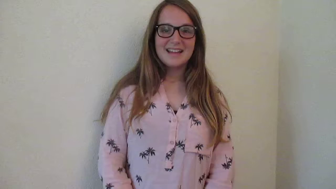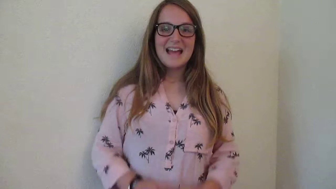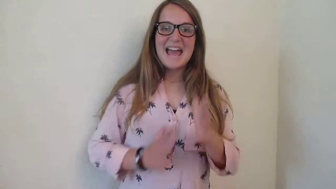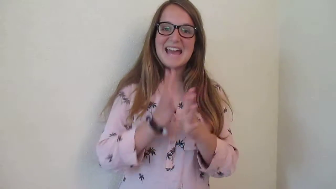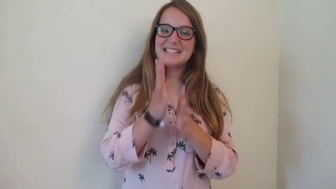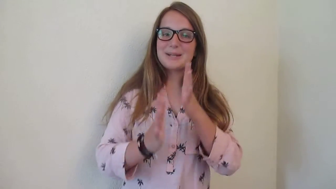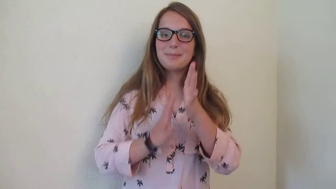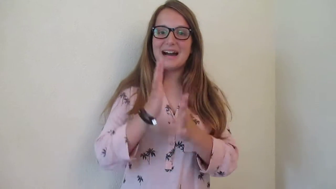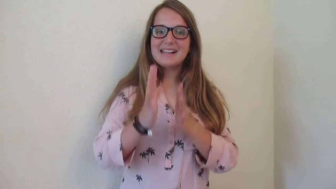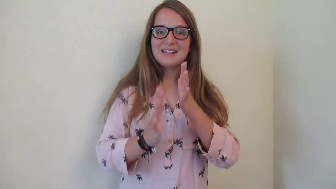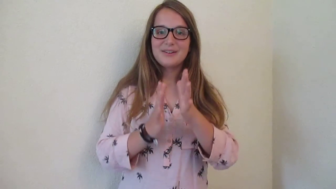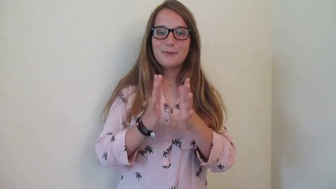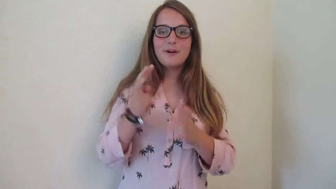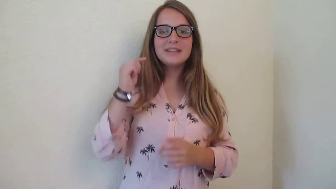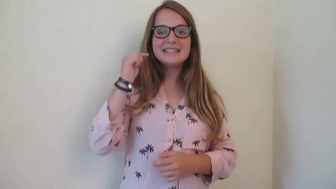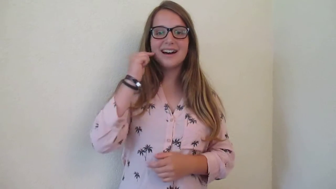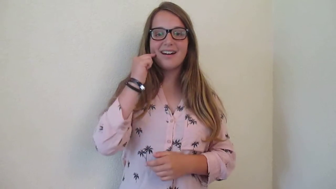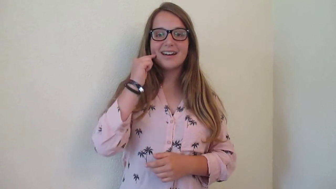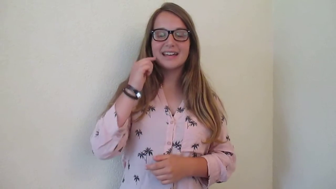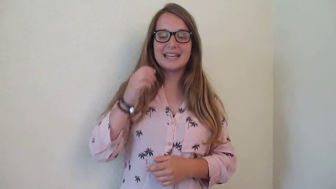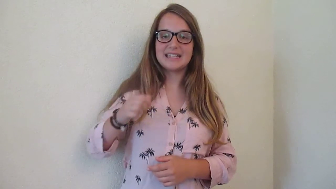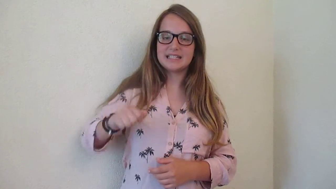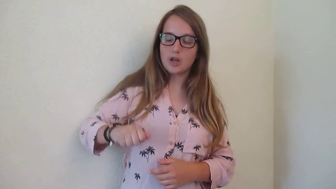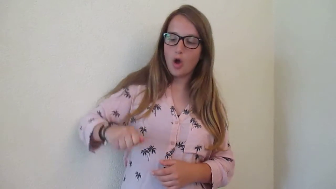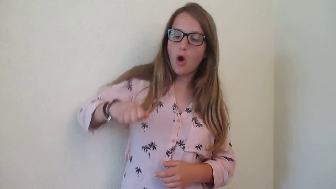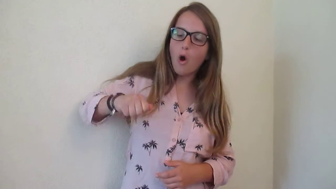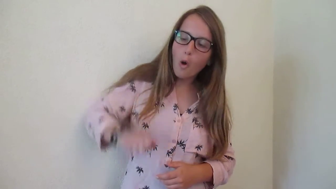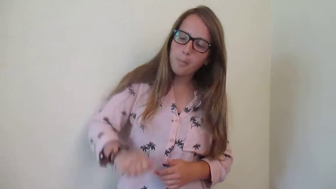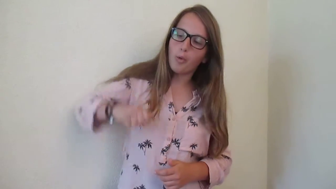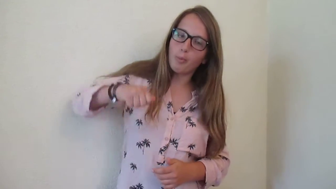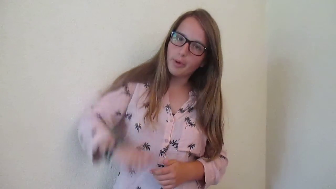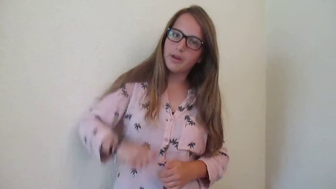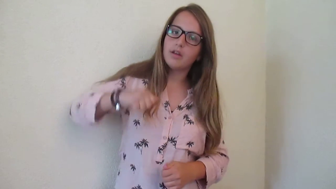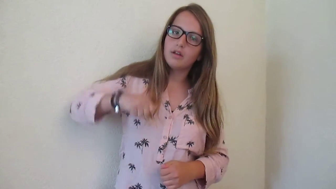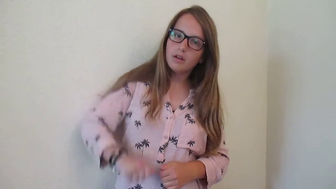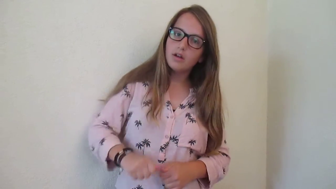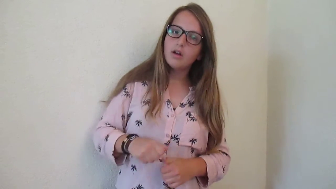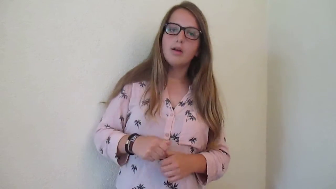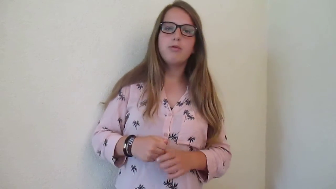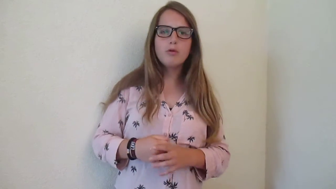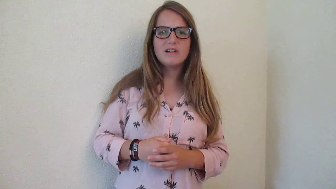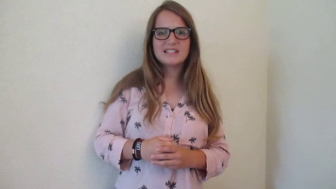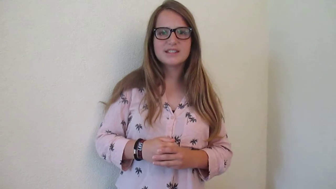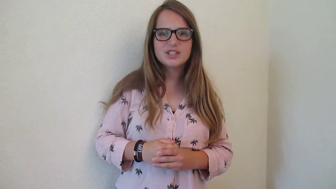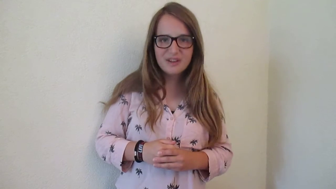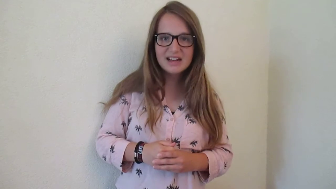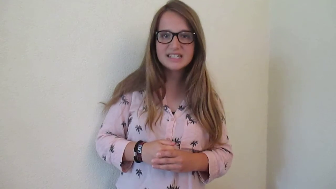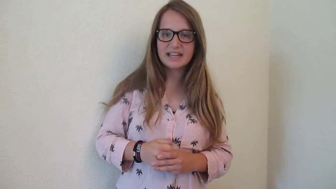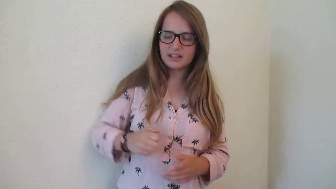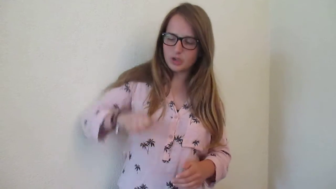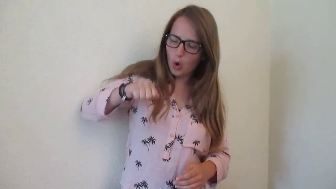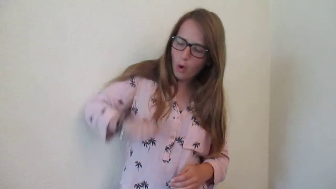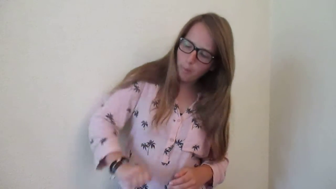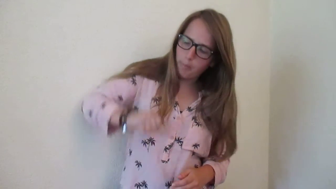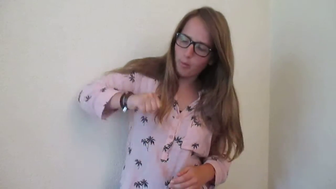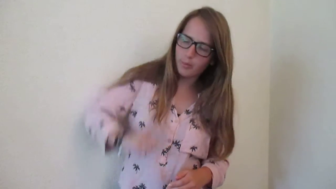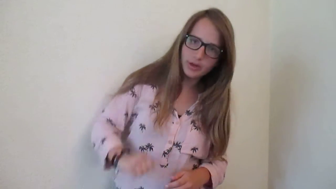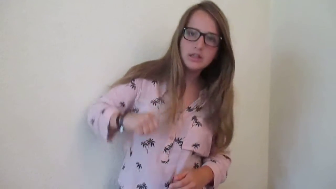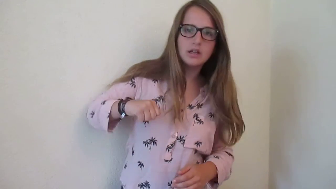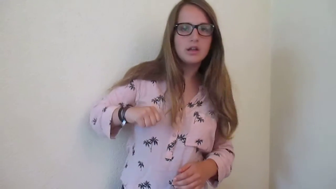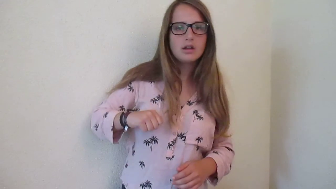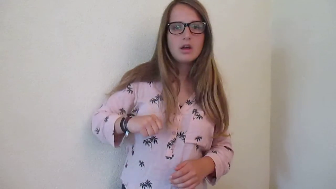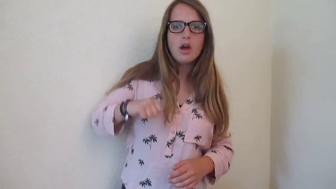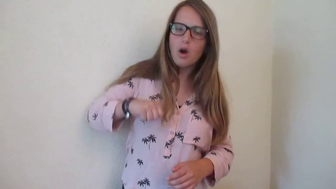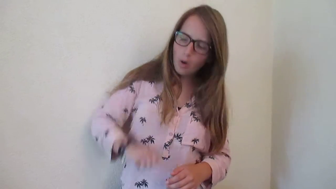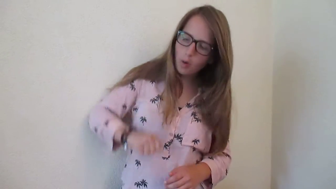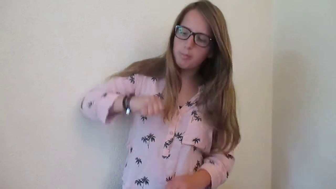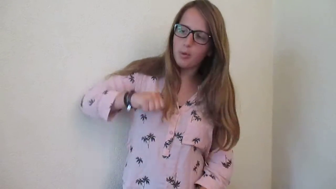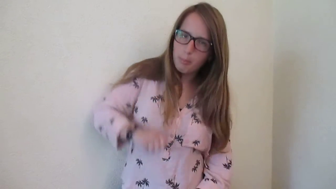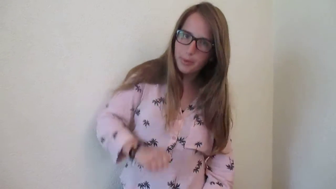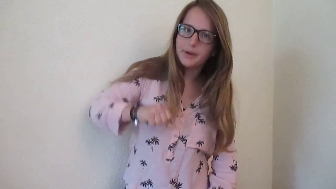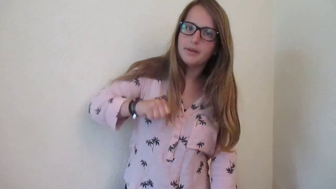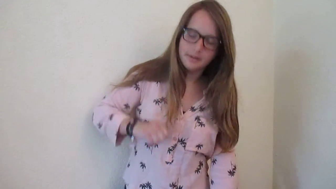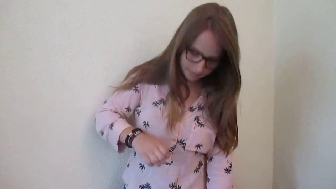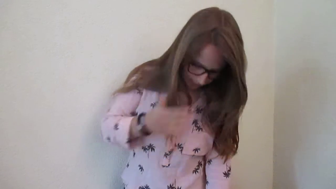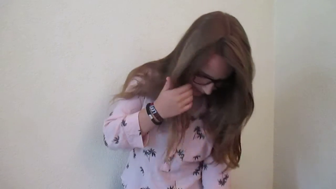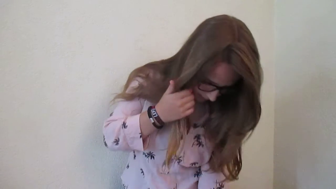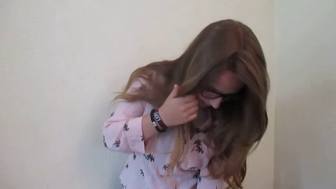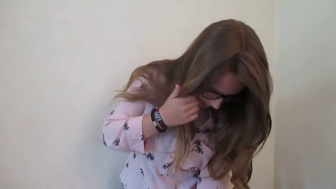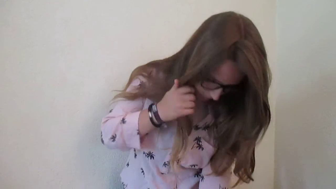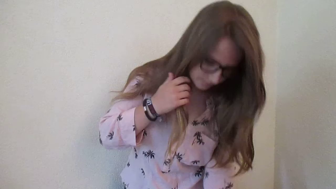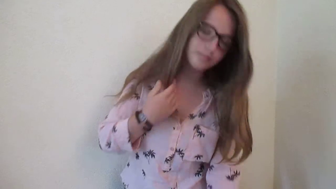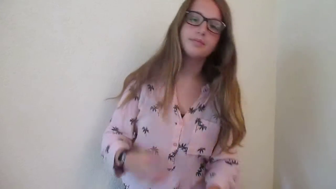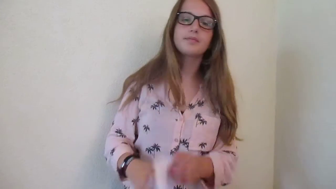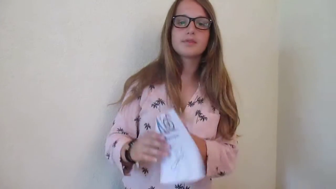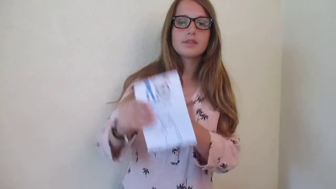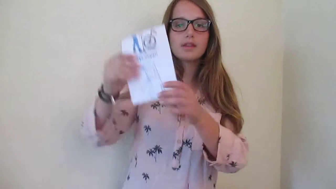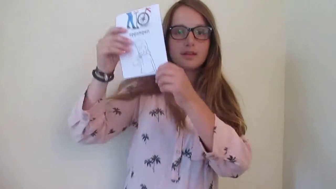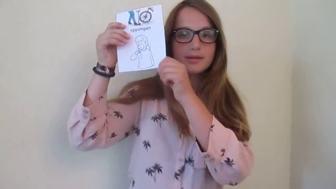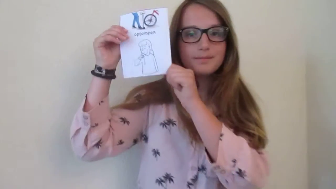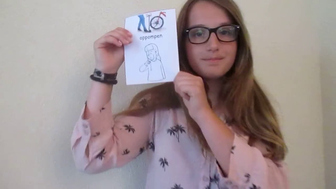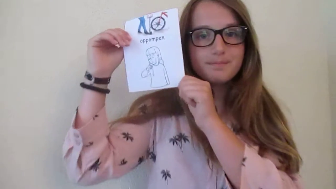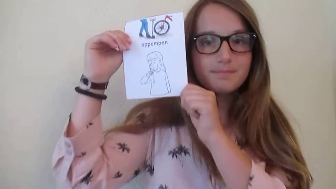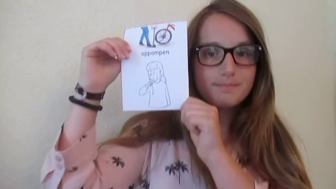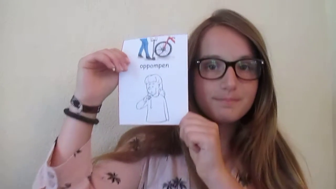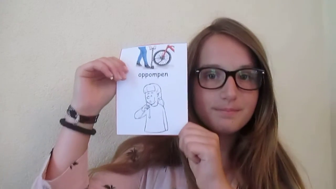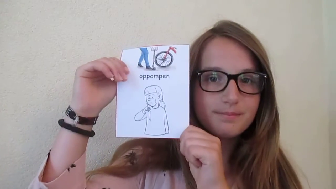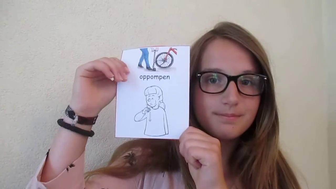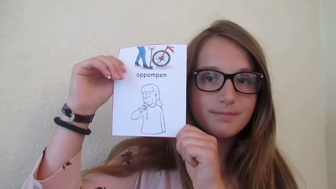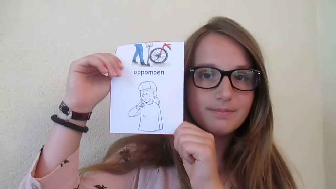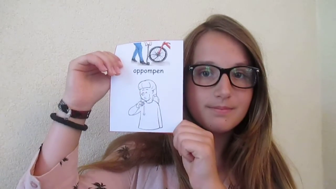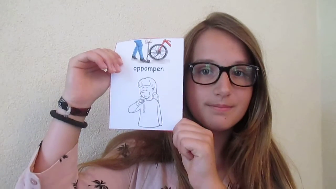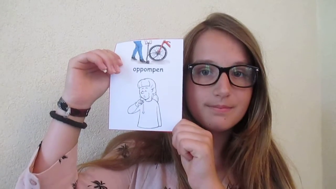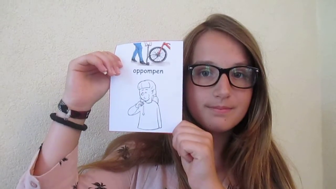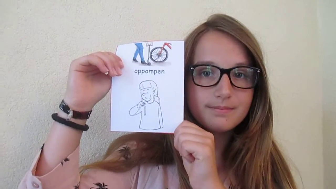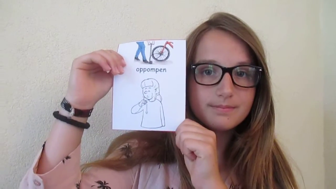oppompen